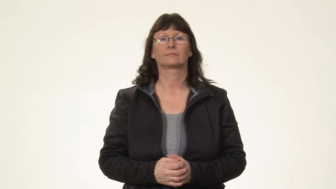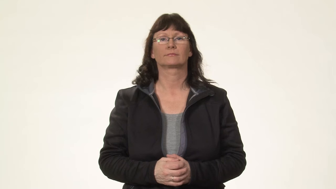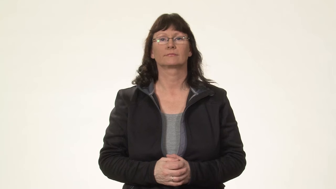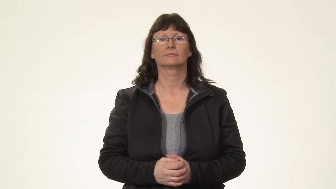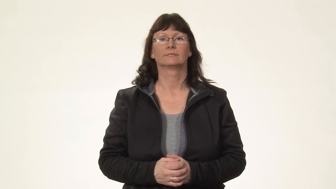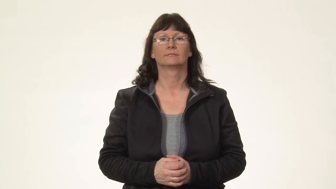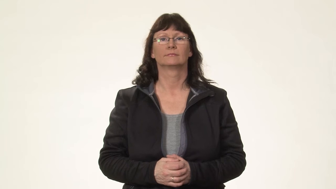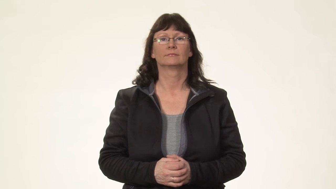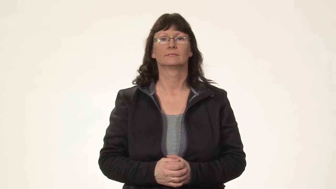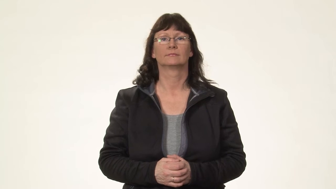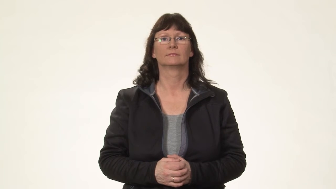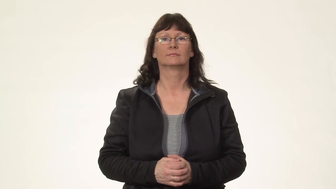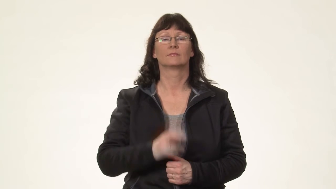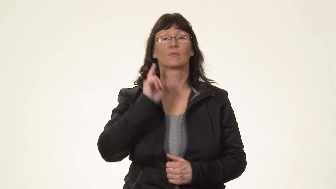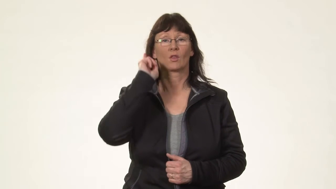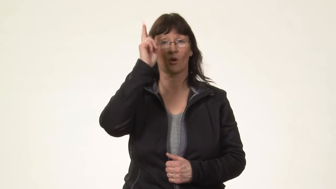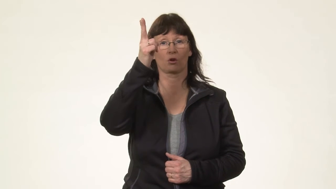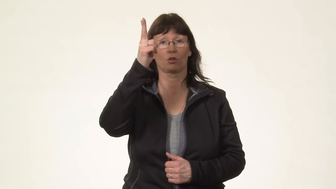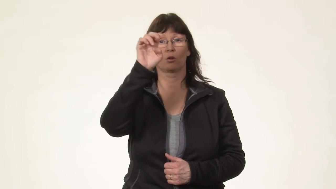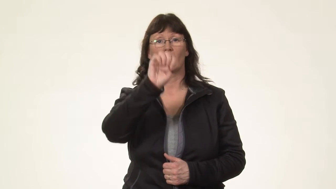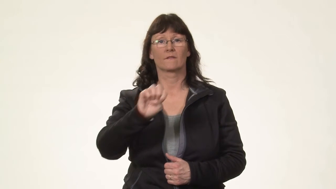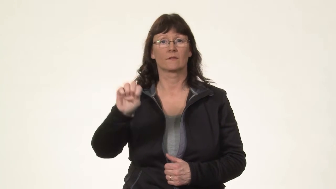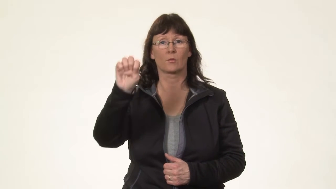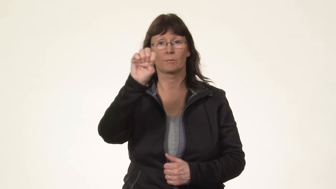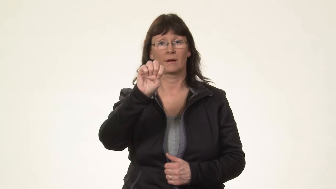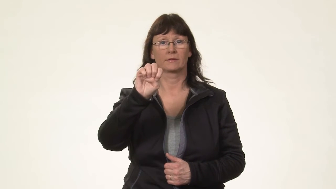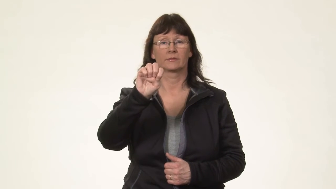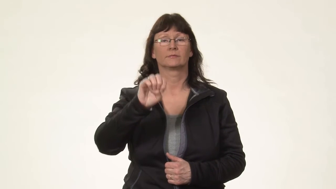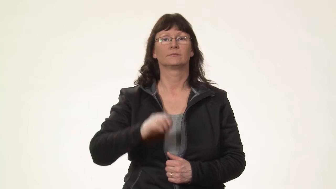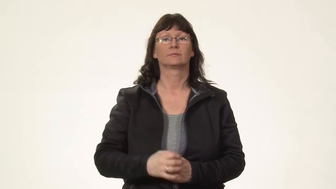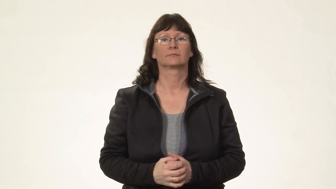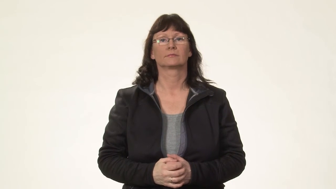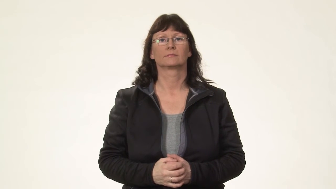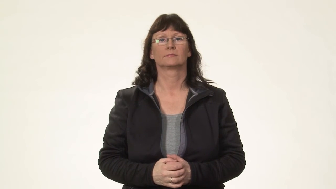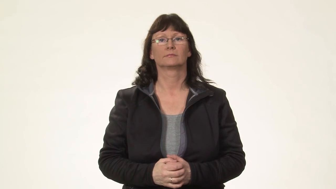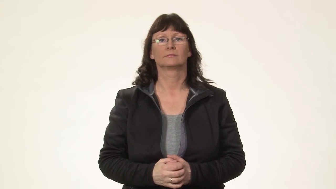Norður Evrópa